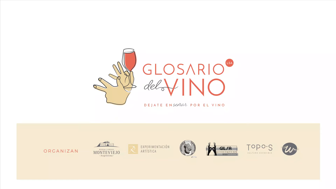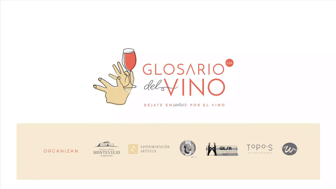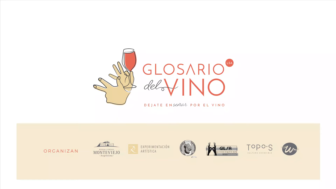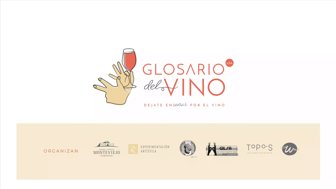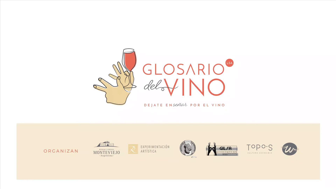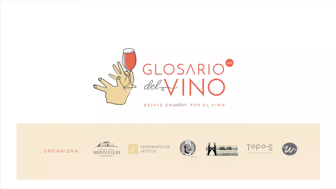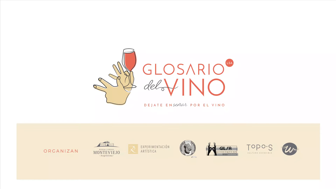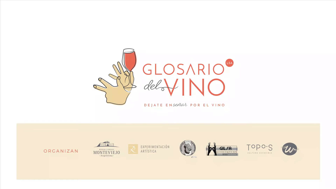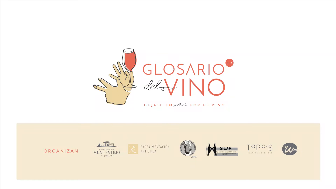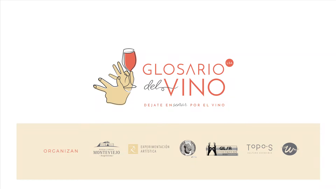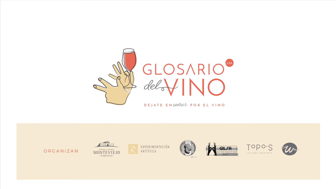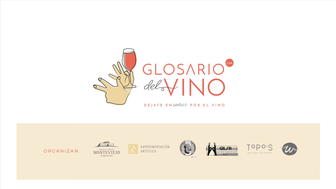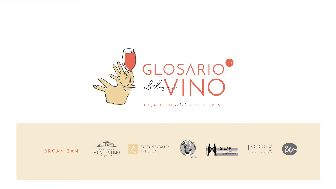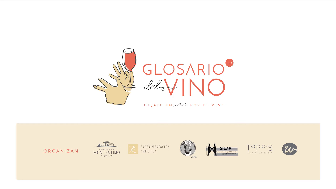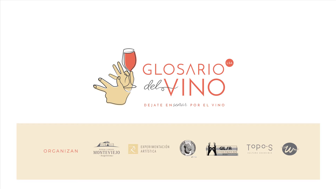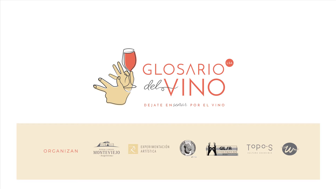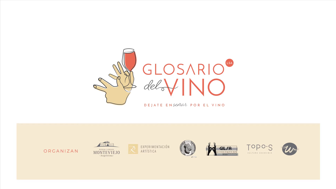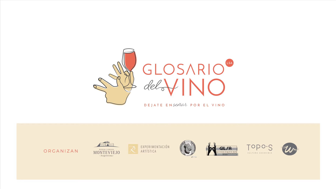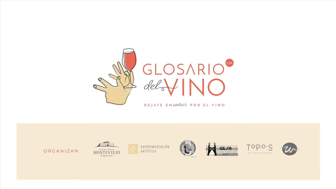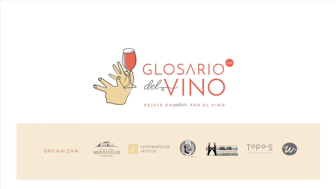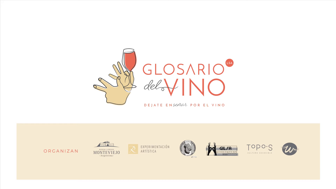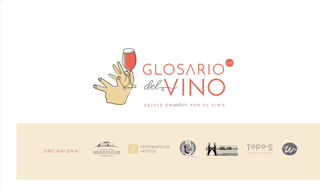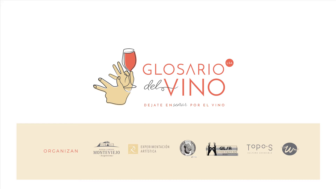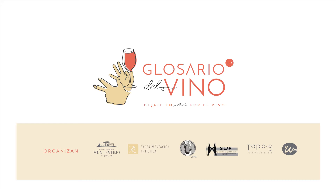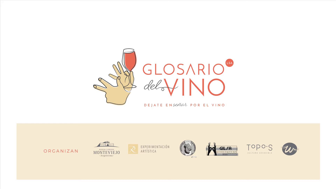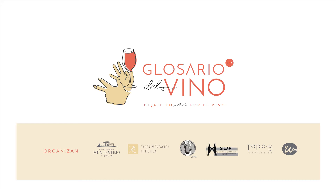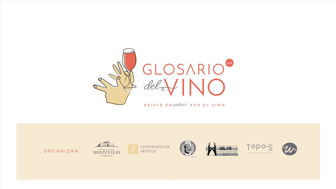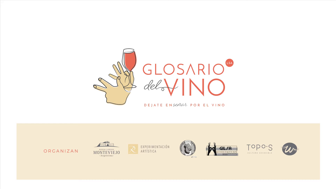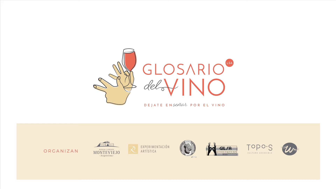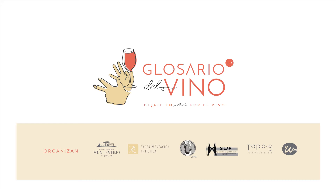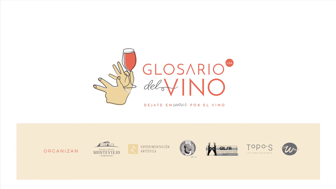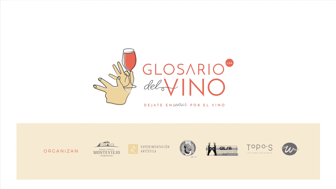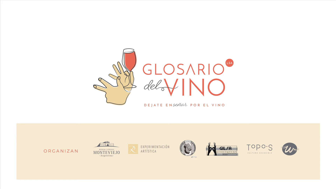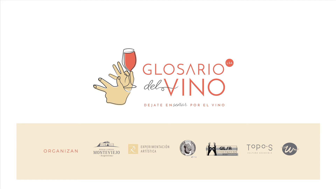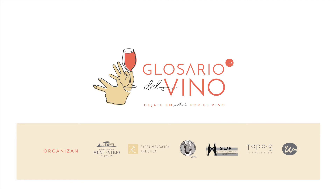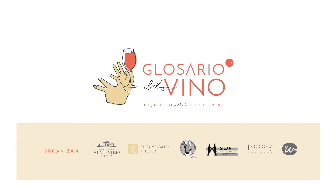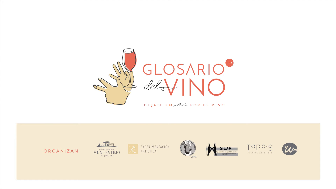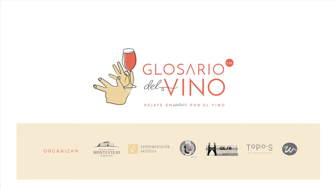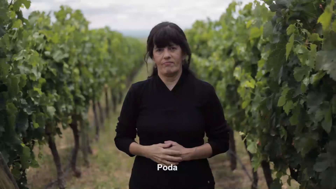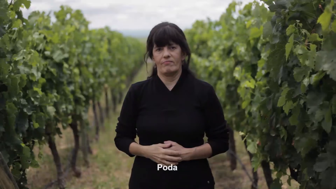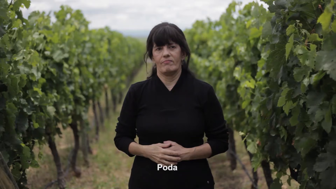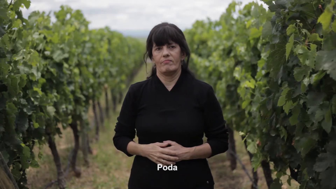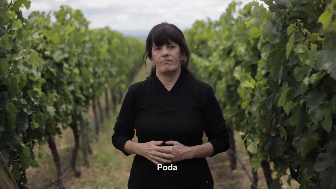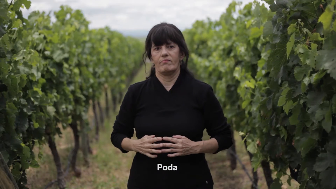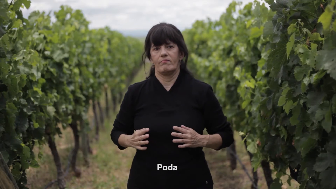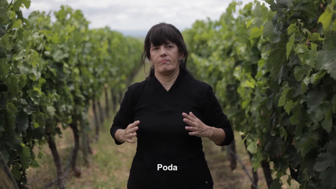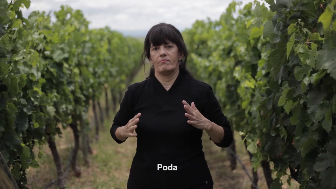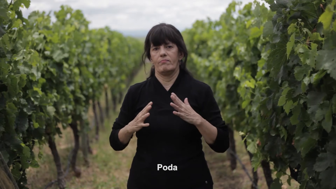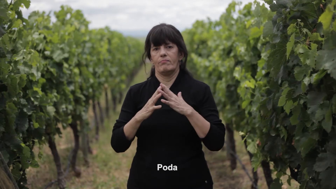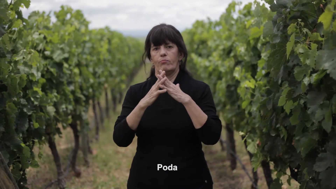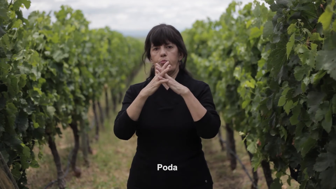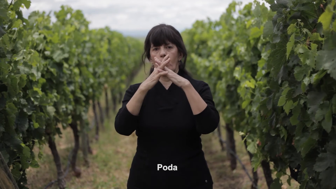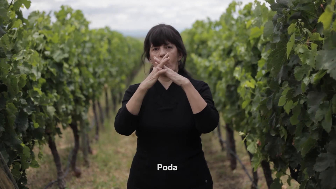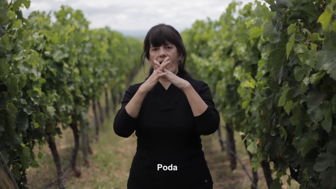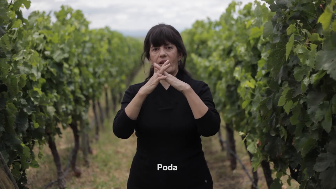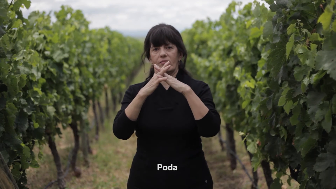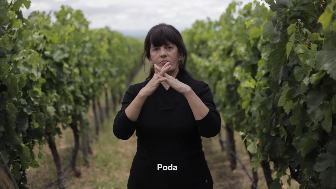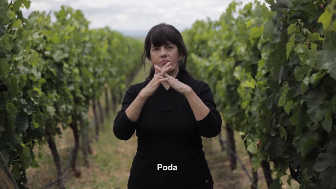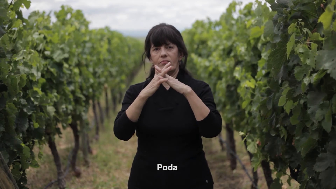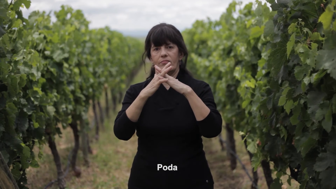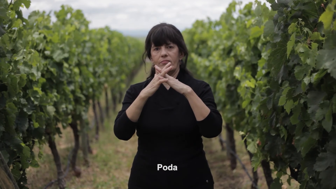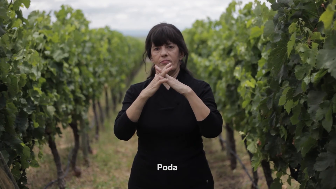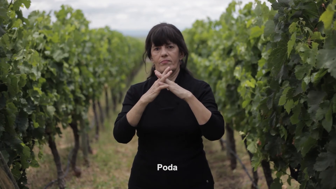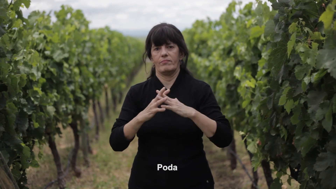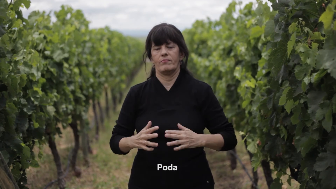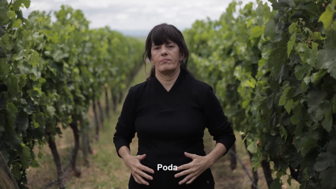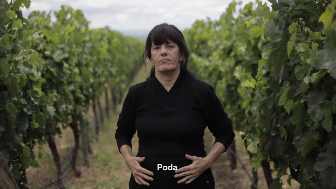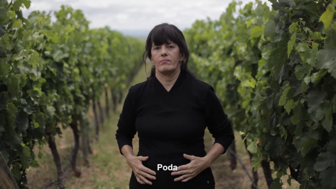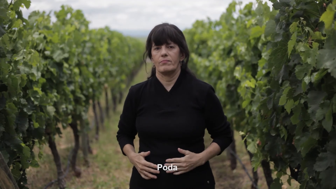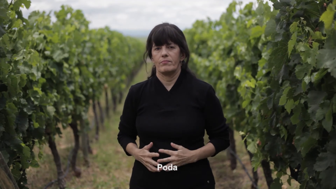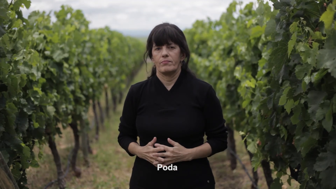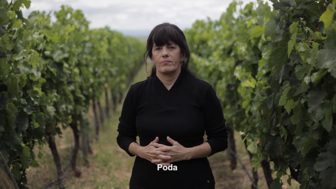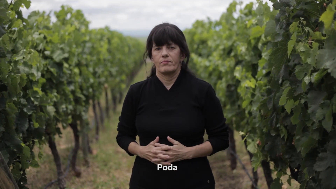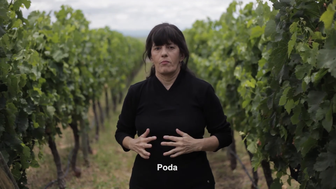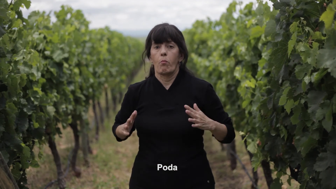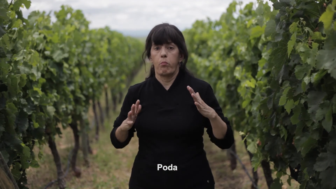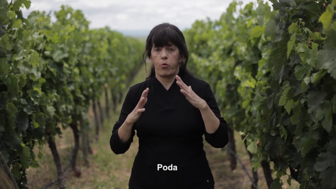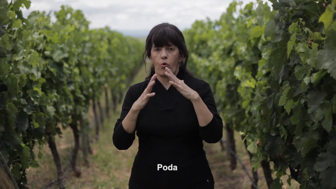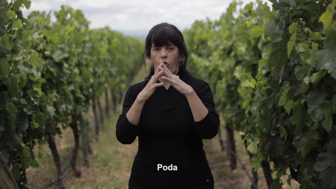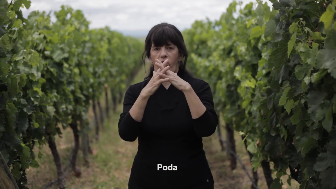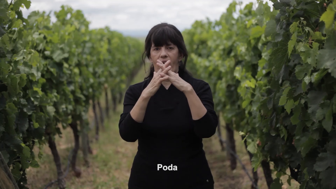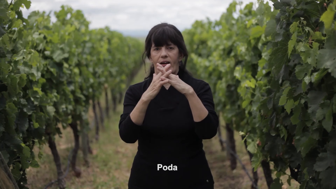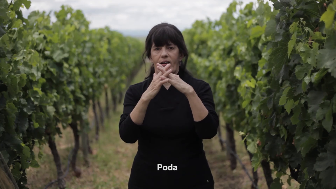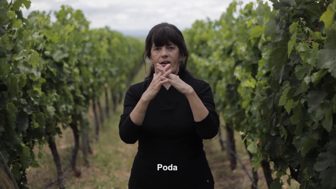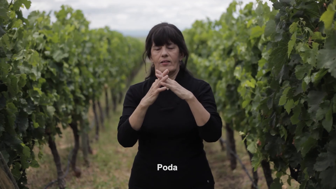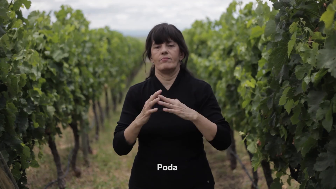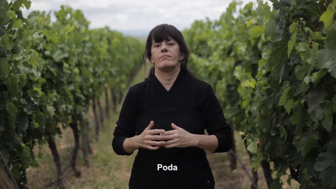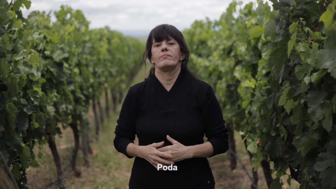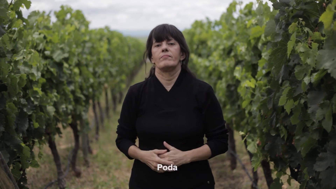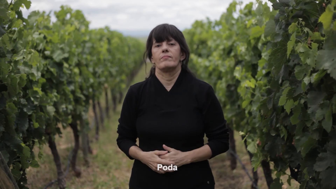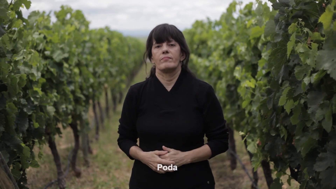Poda